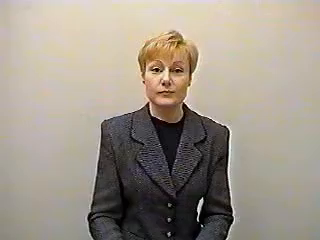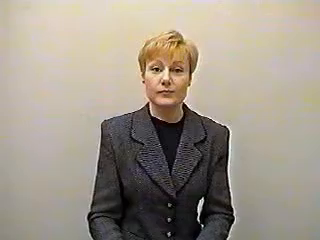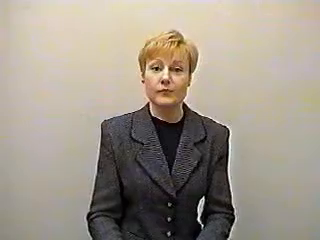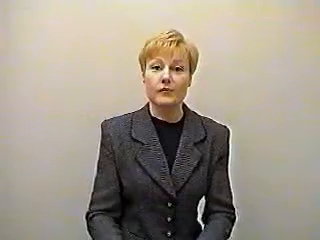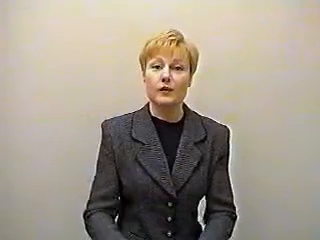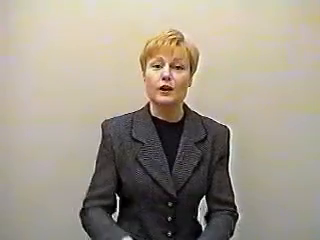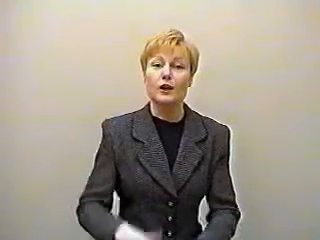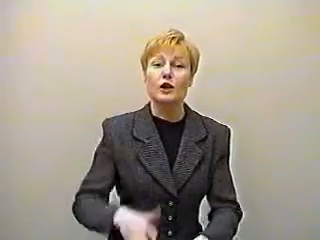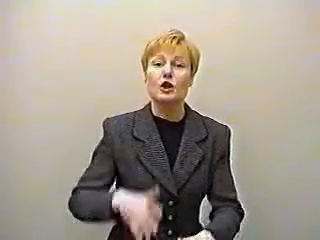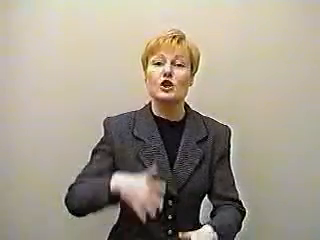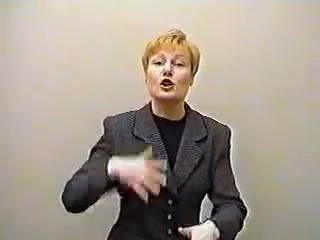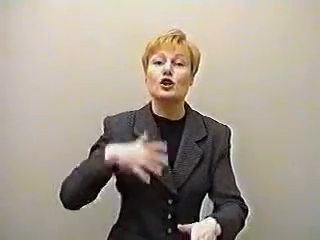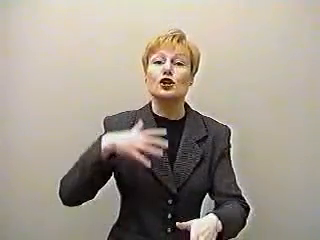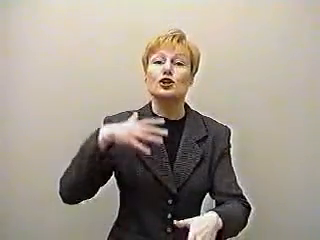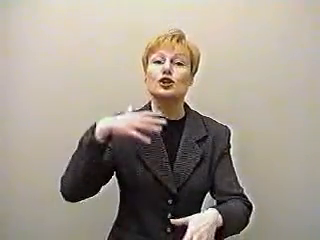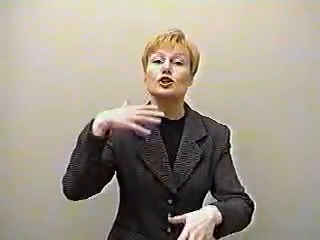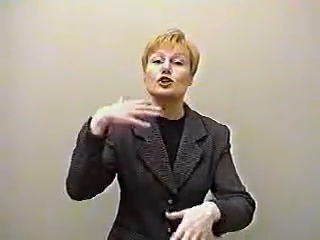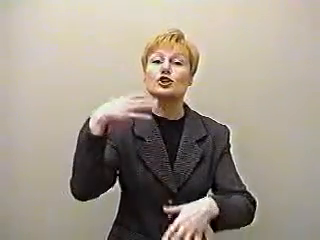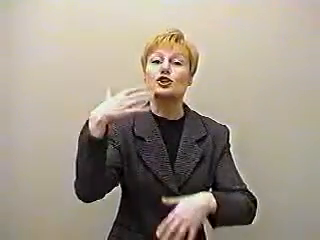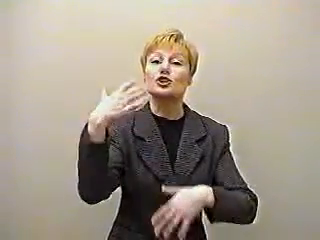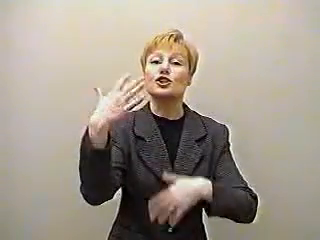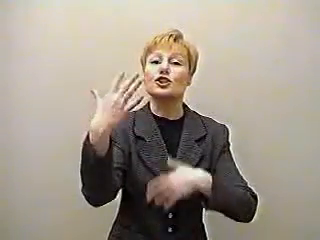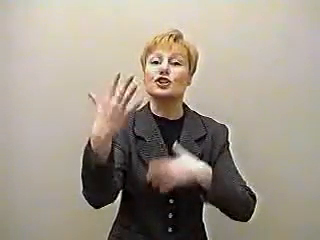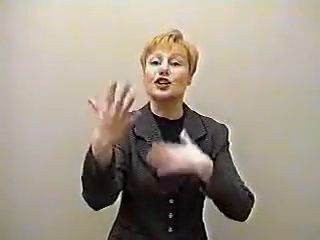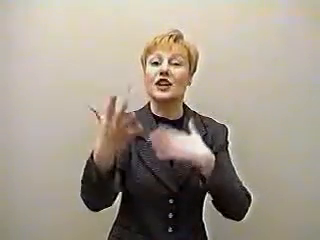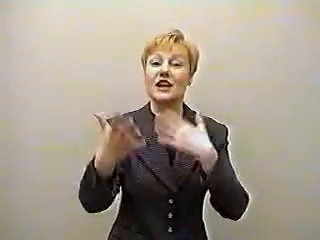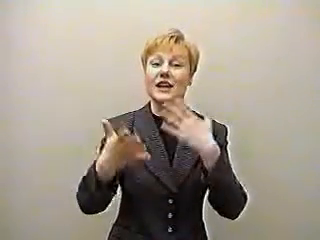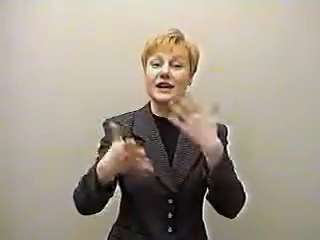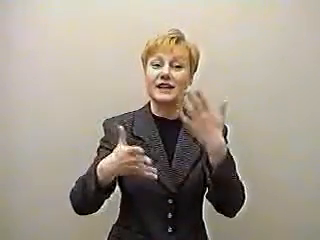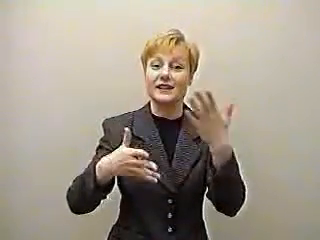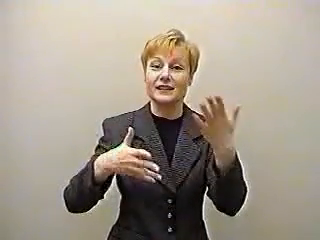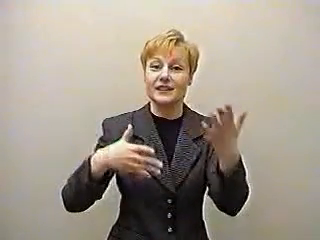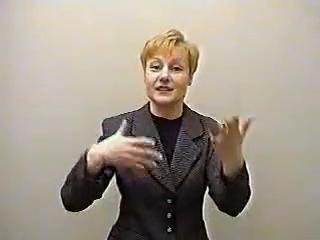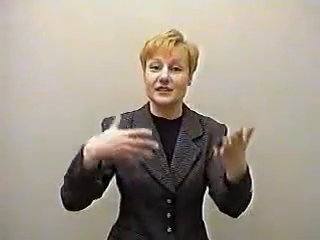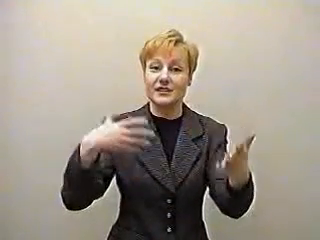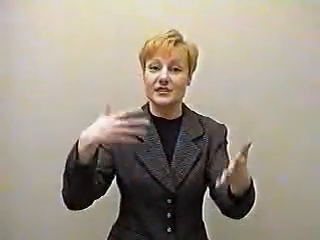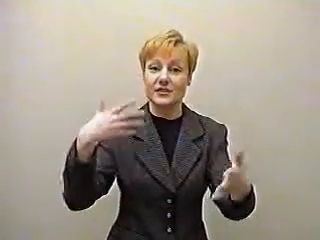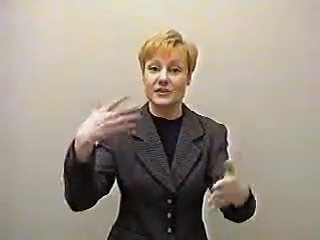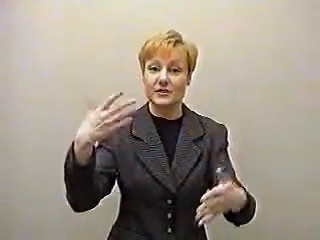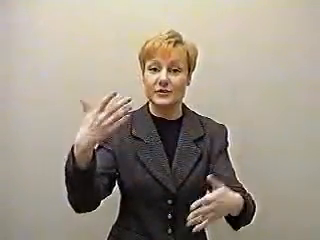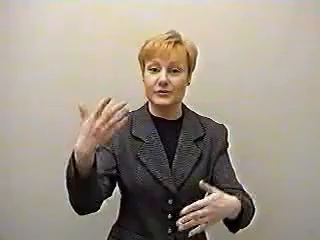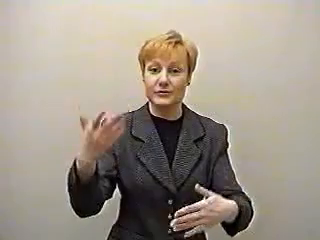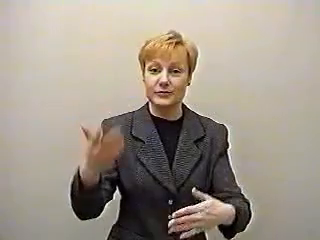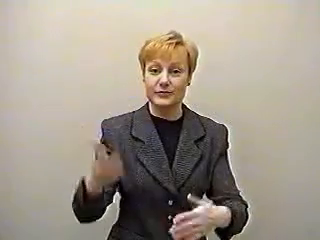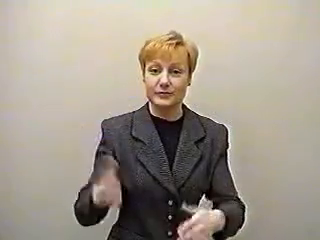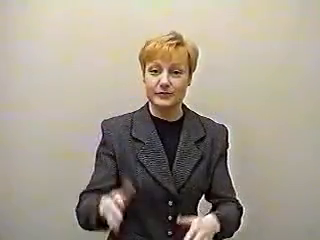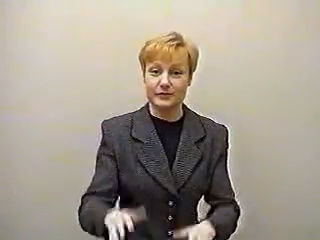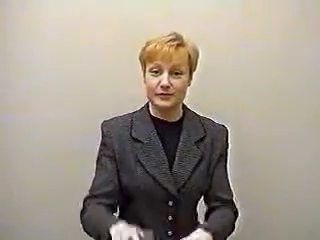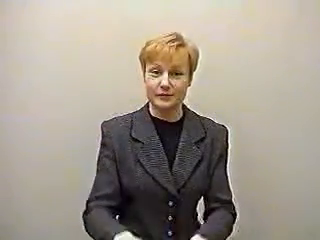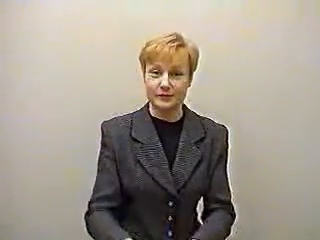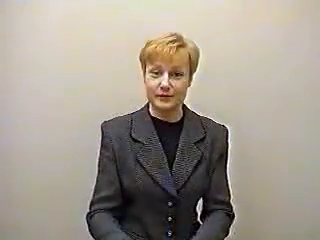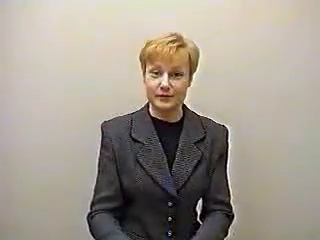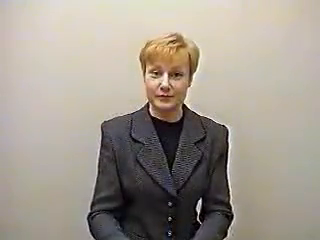жест